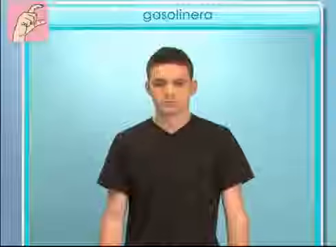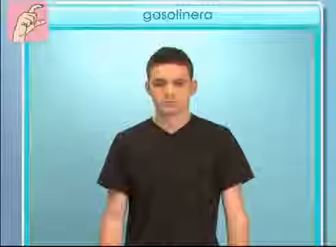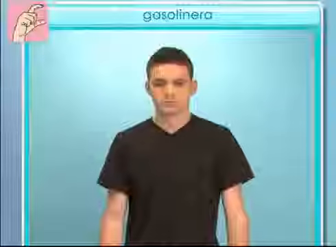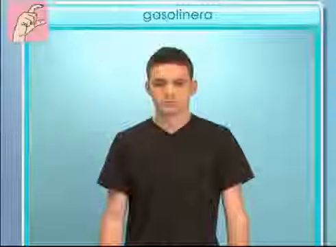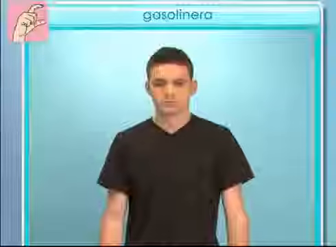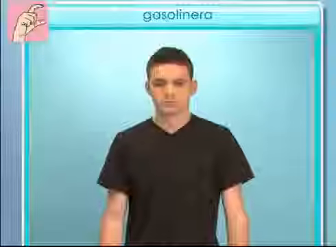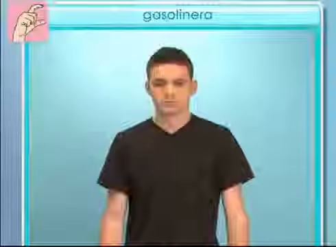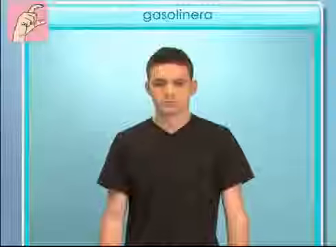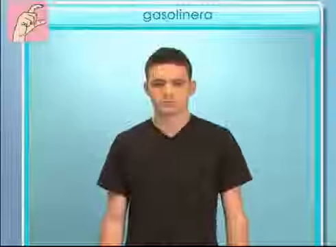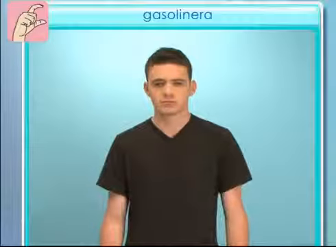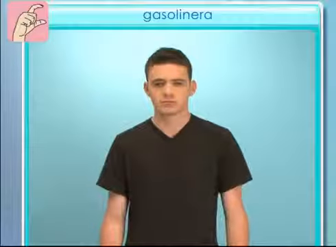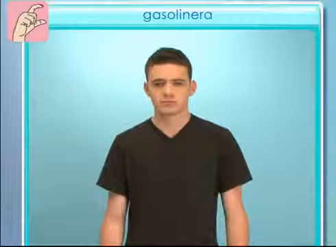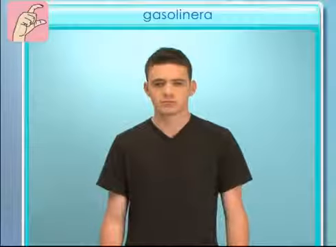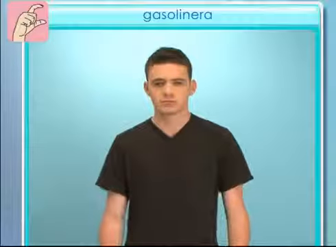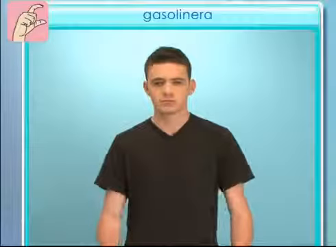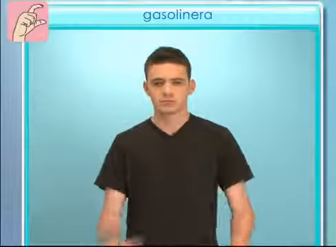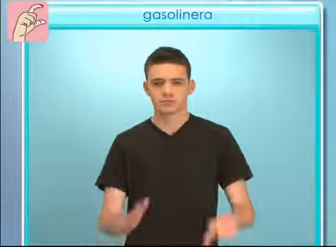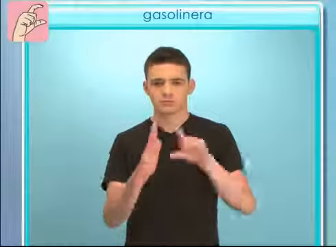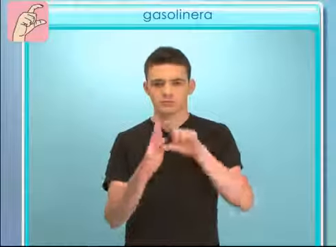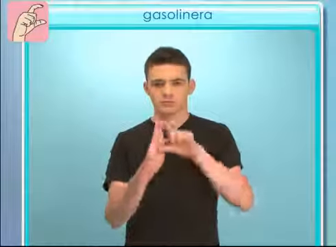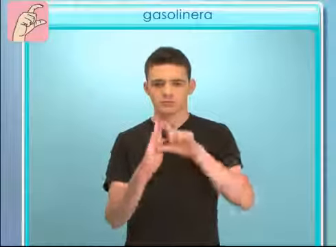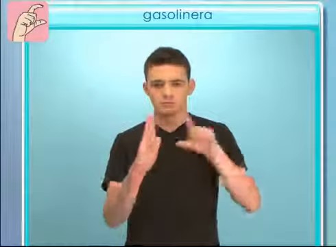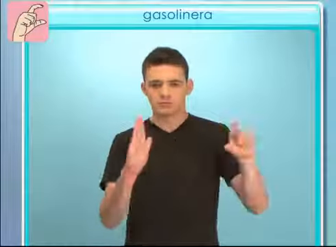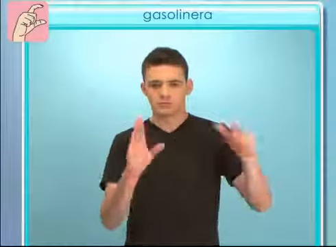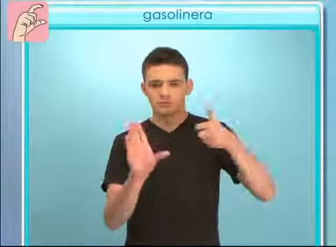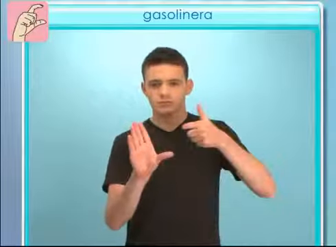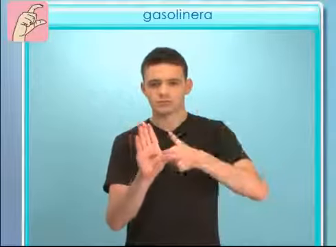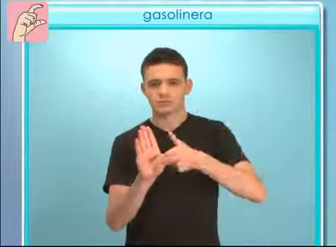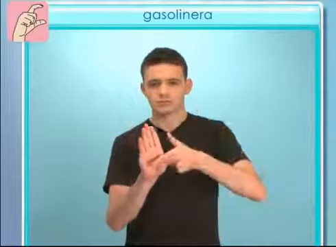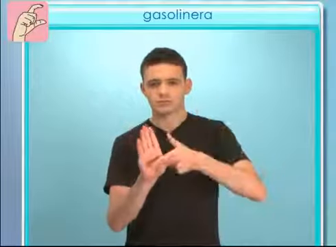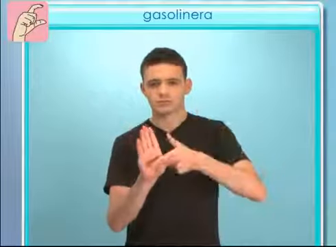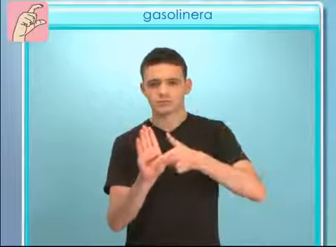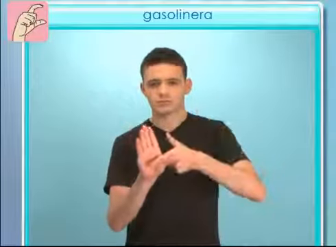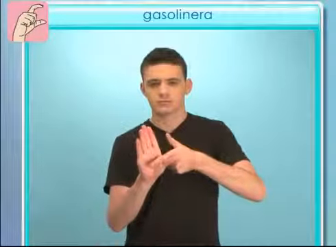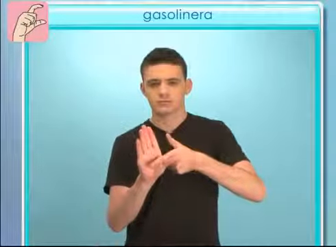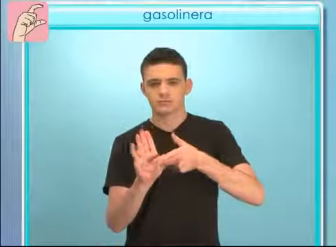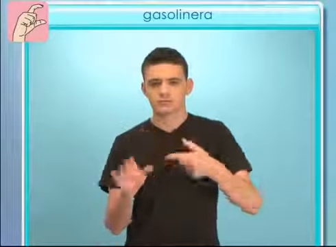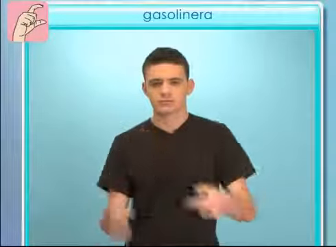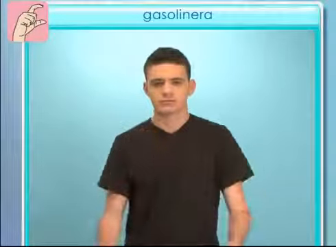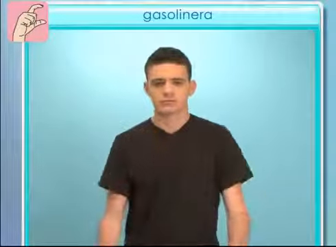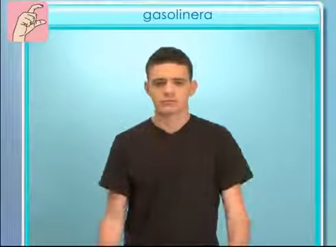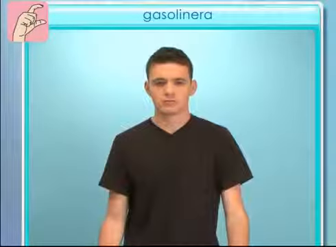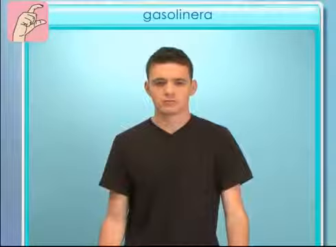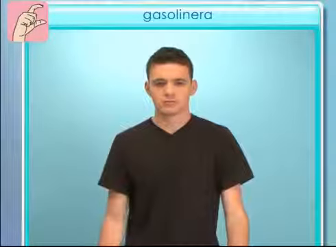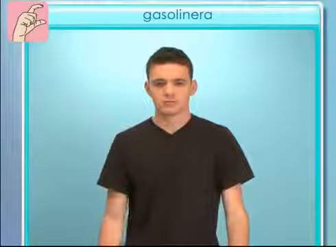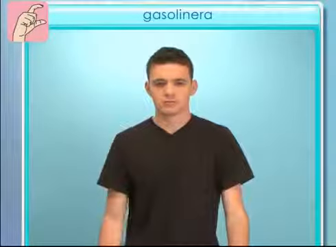Gasolinera